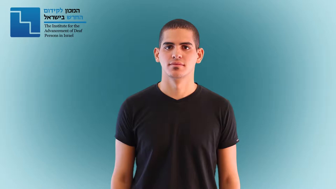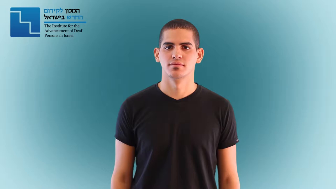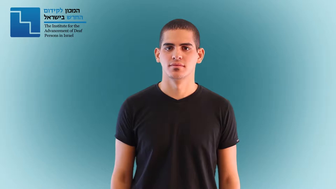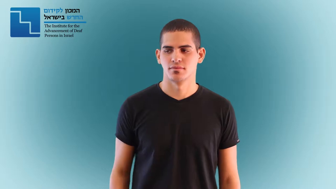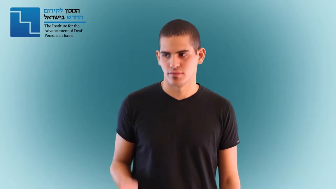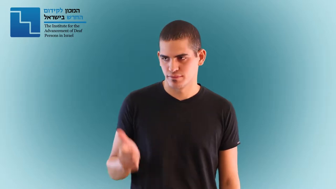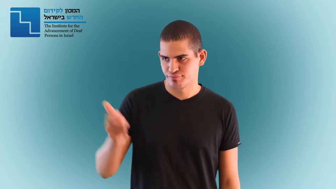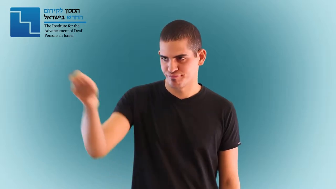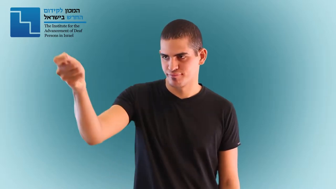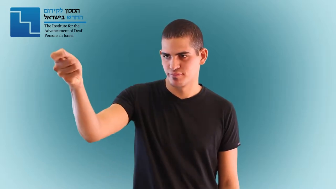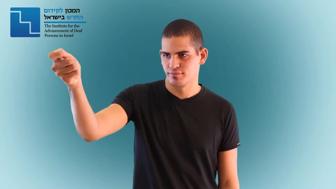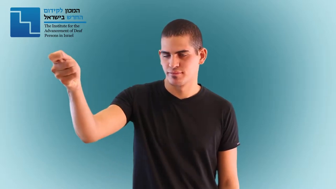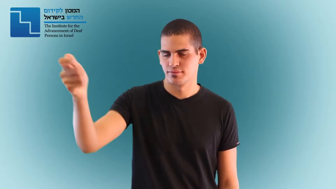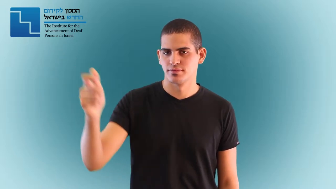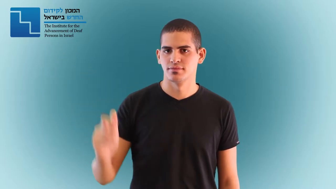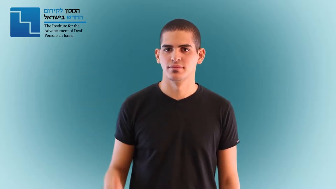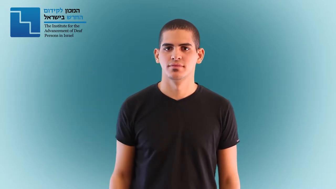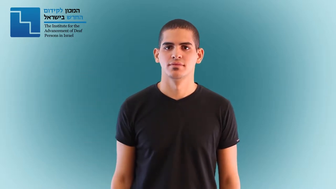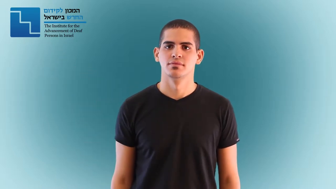למסרר